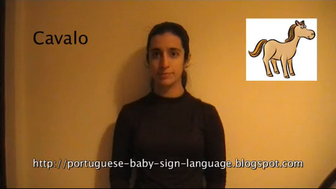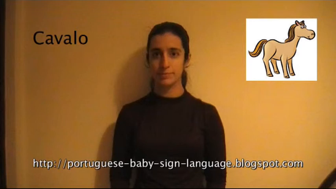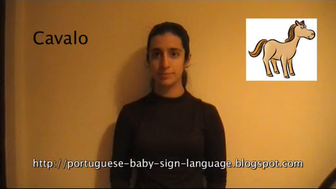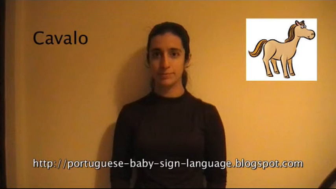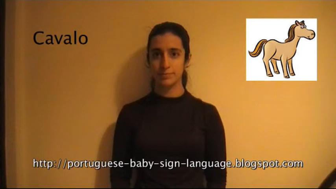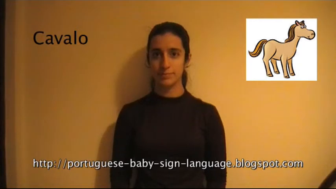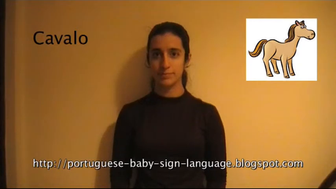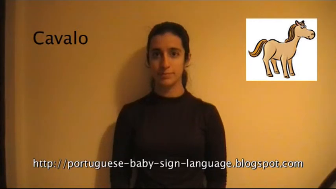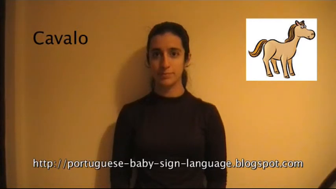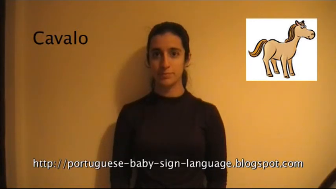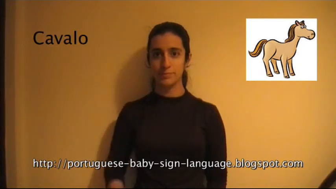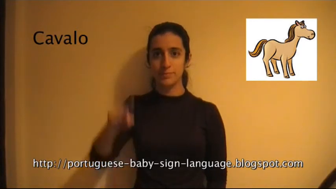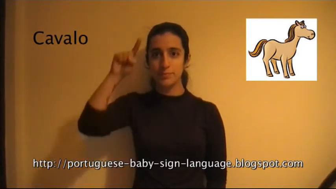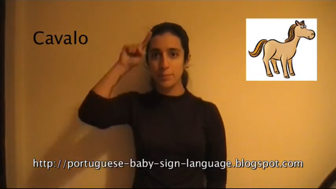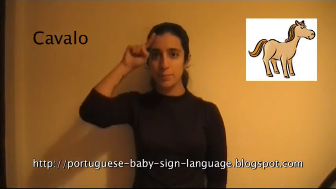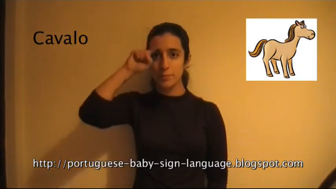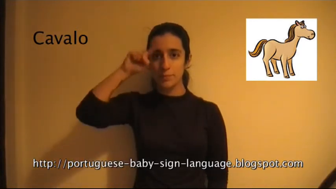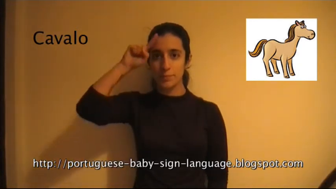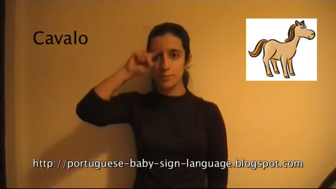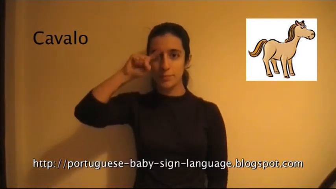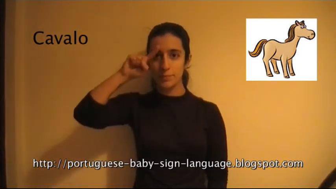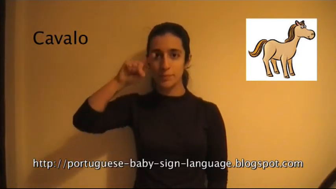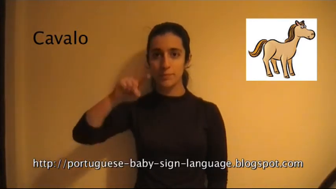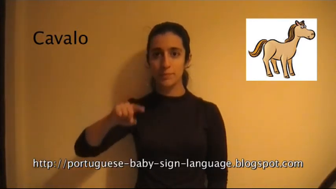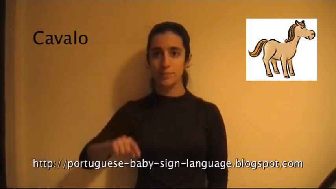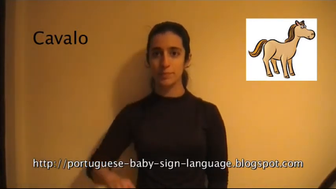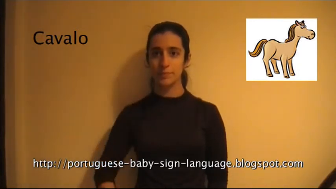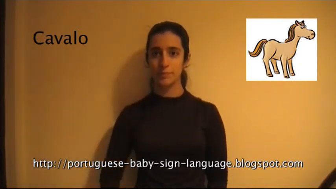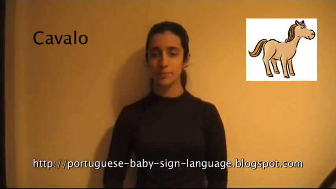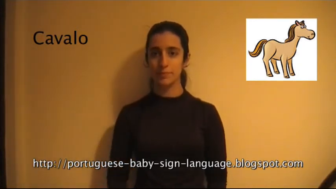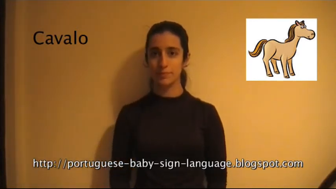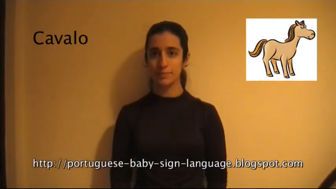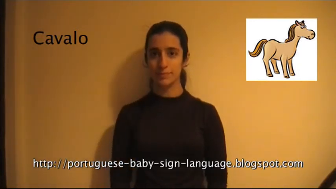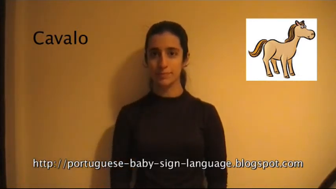cavalo